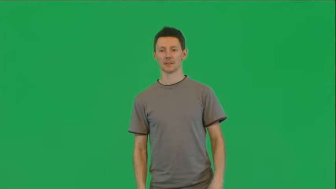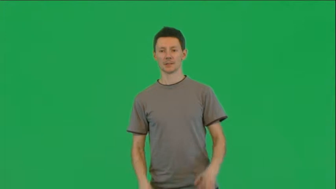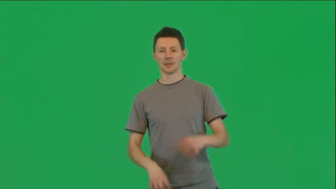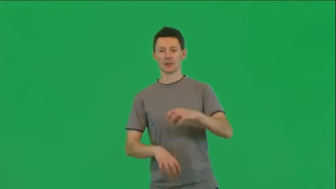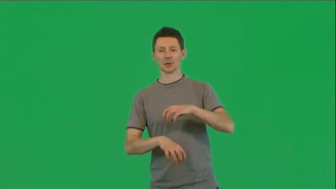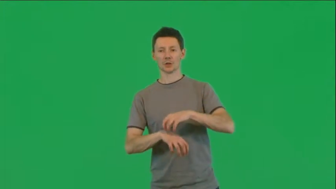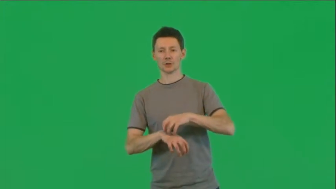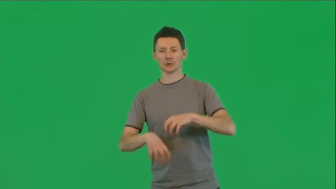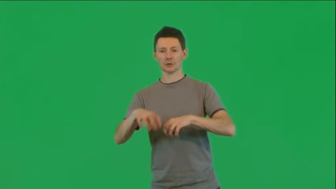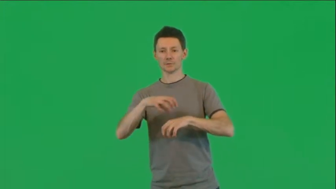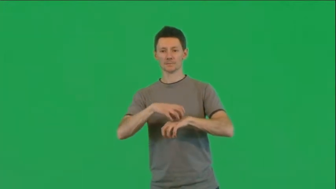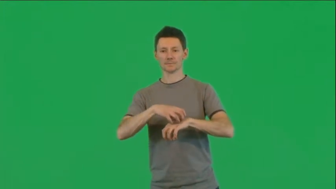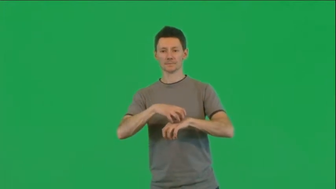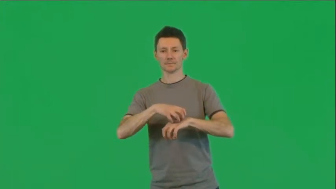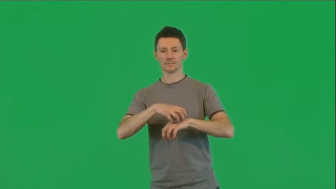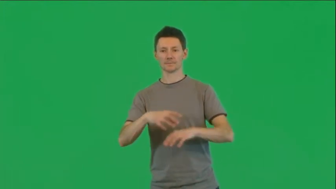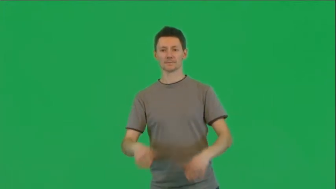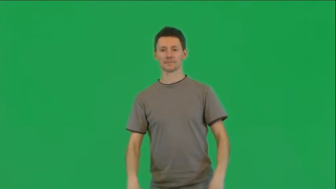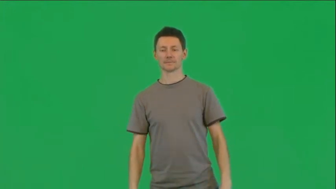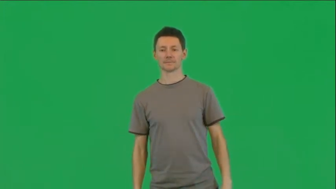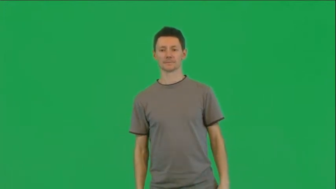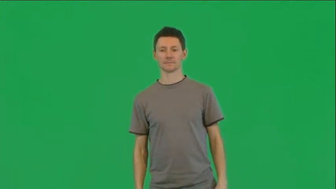klocki